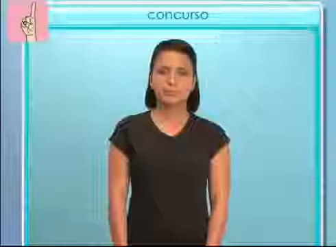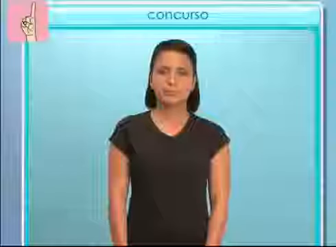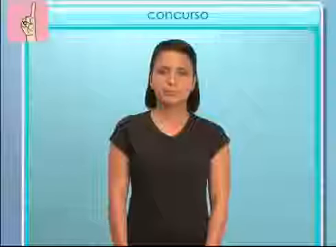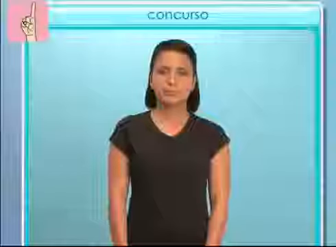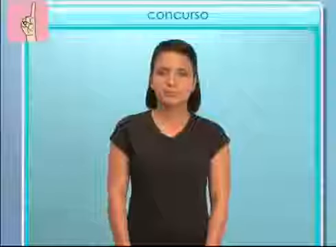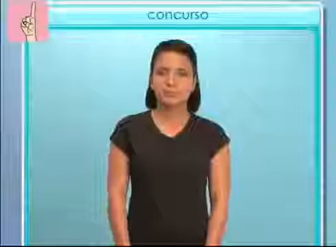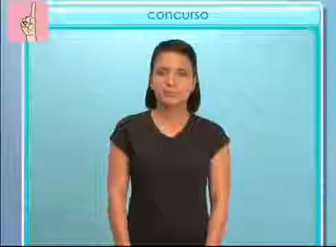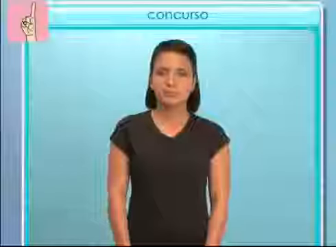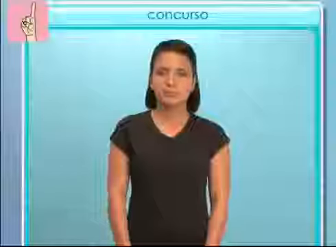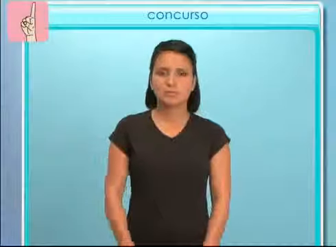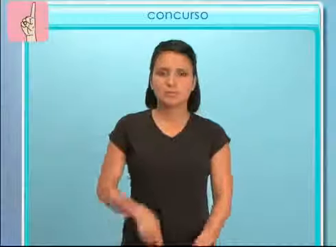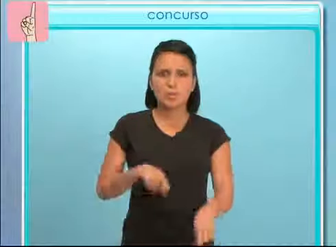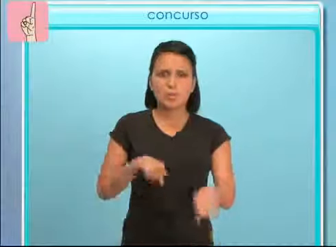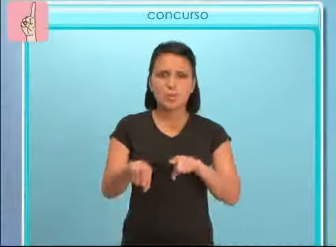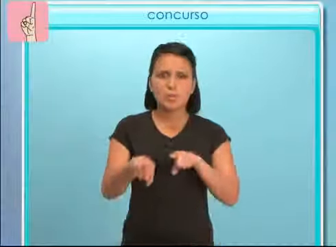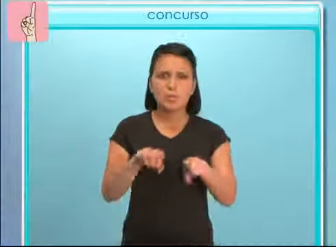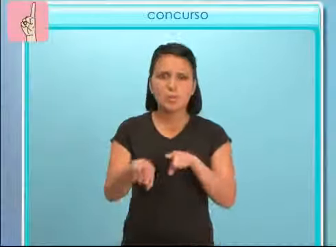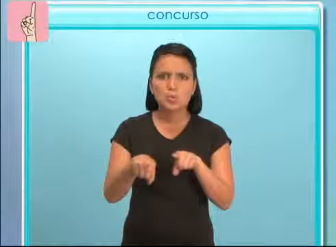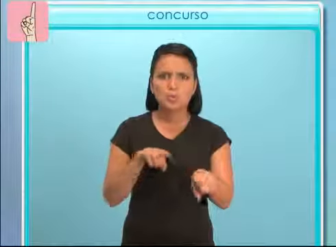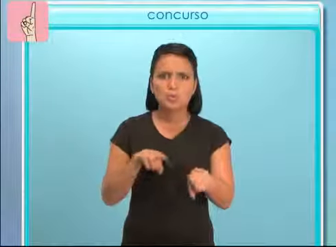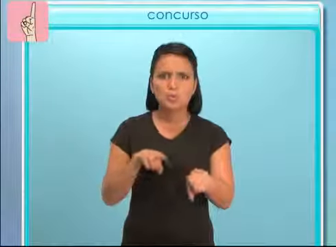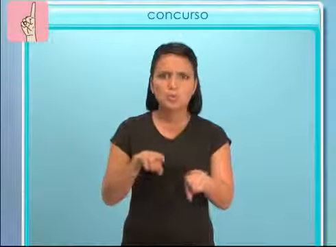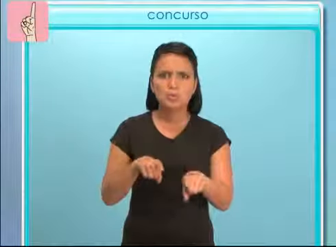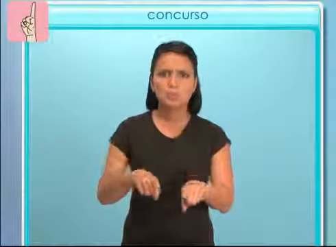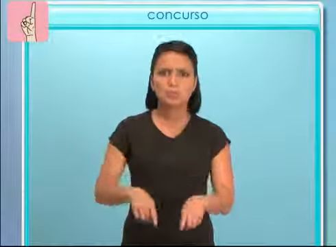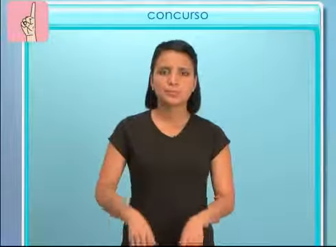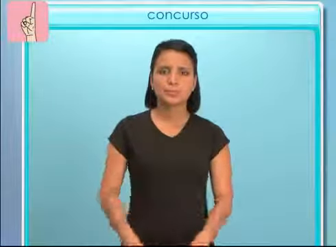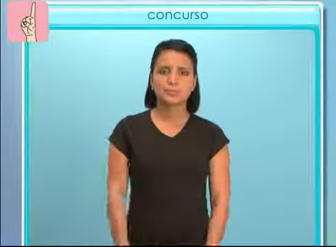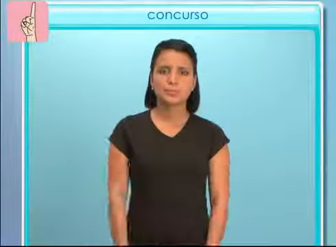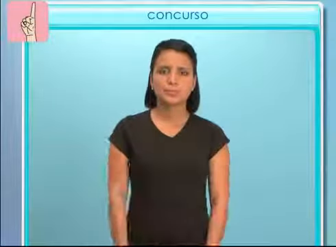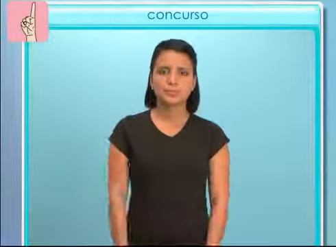CONCURSO